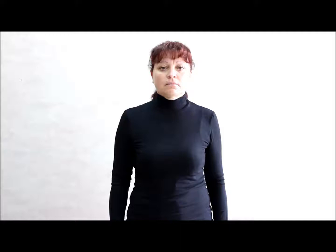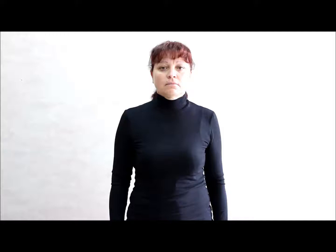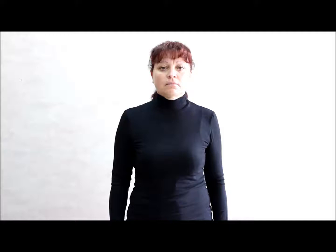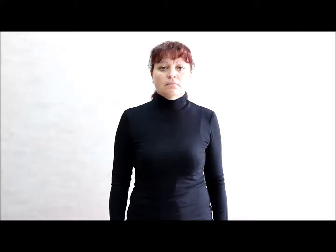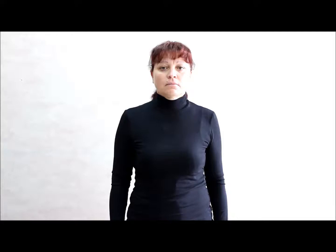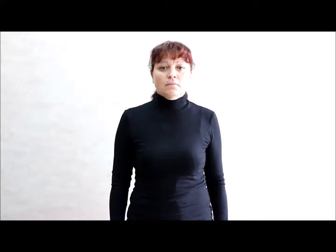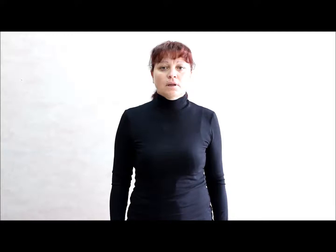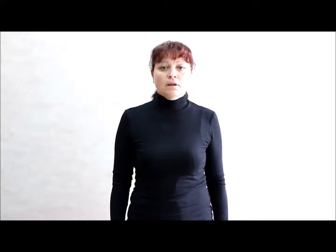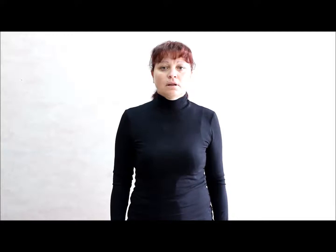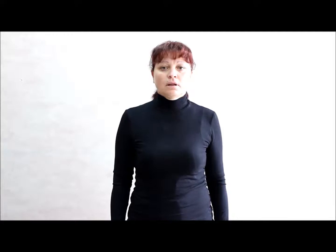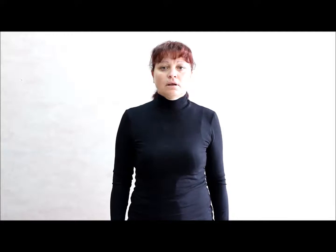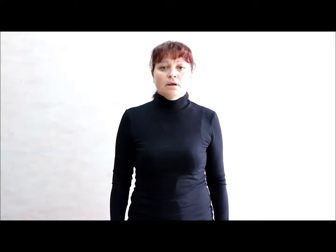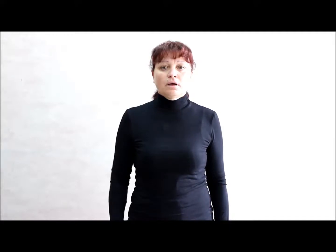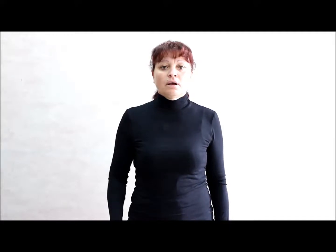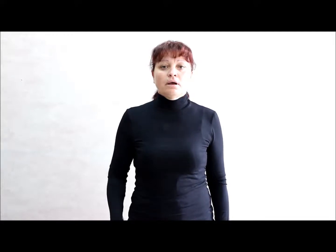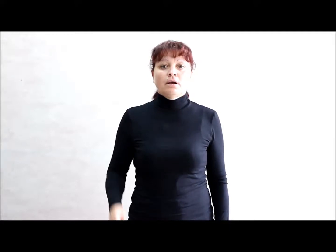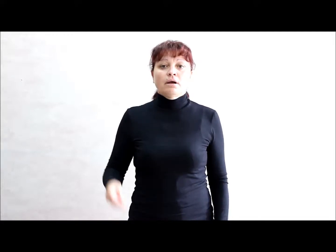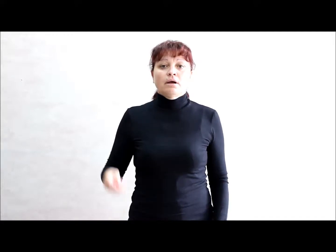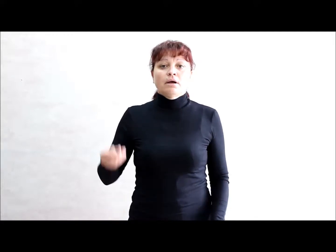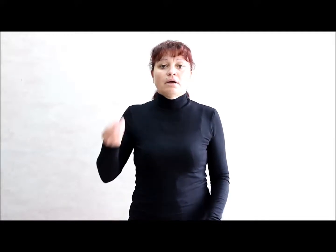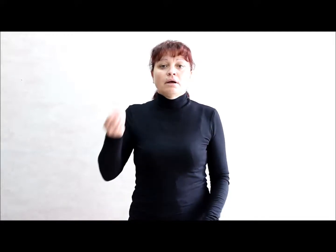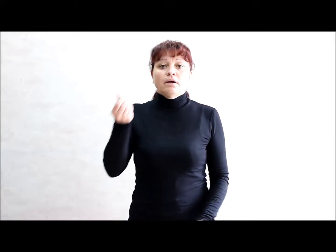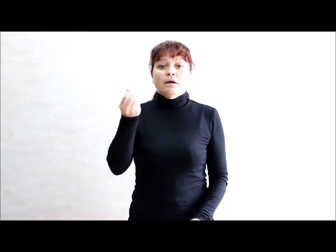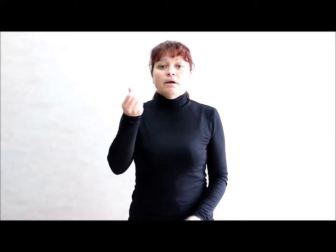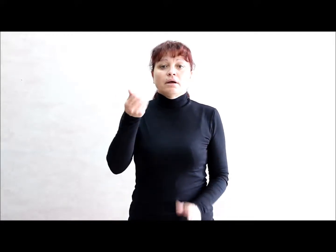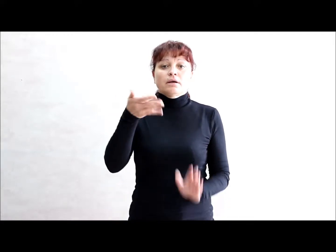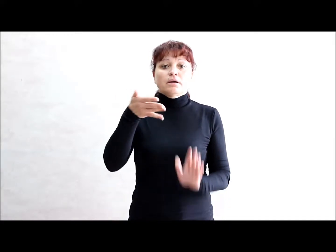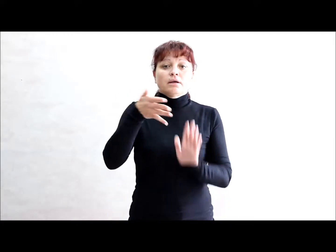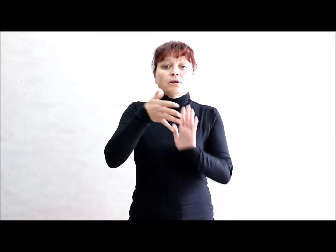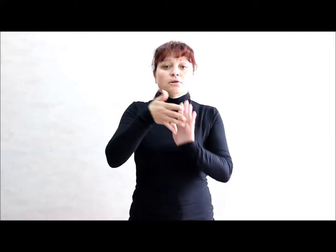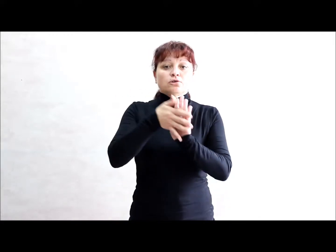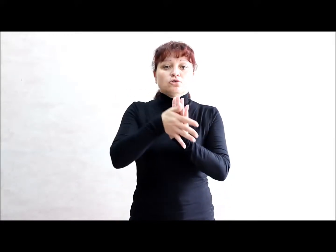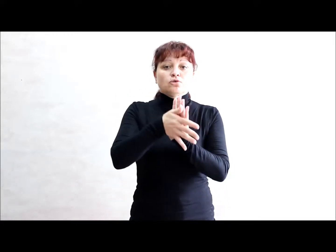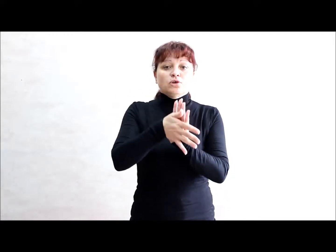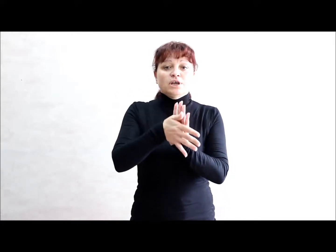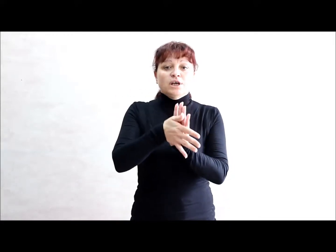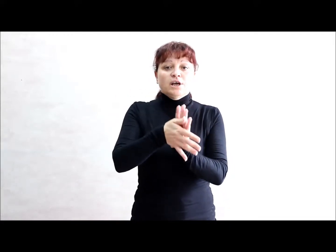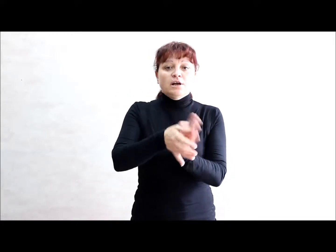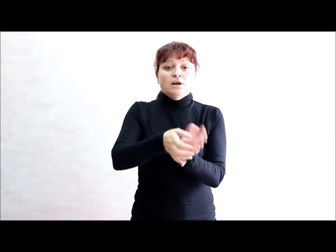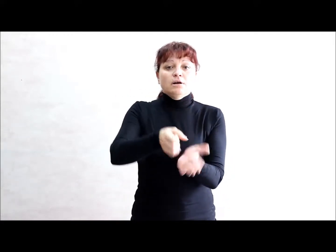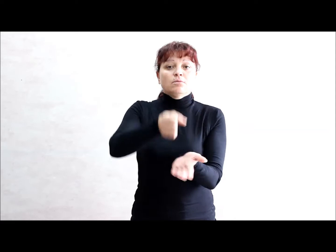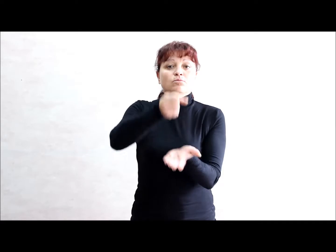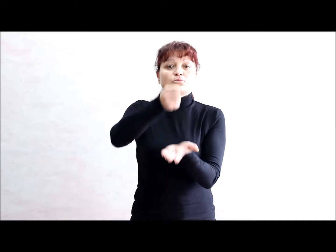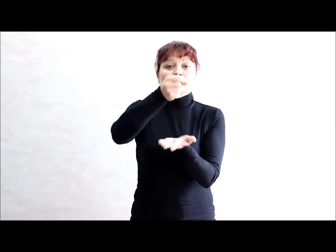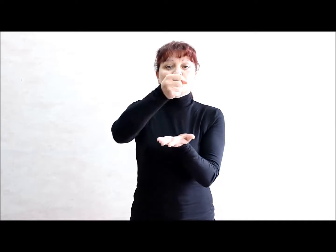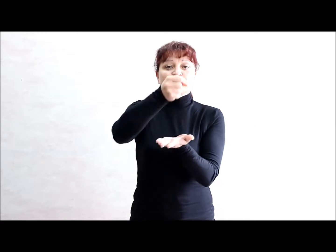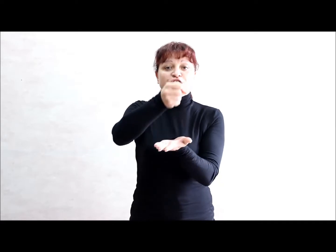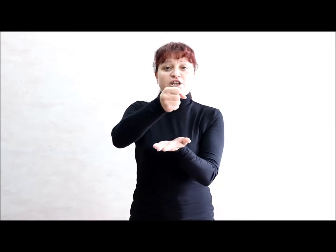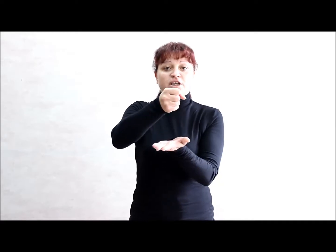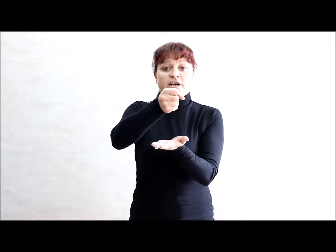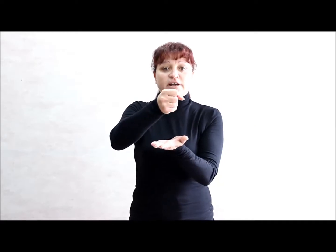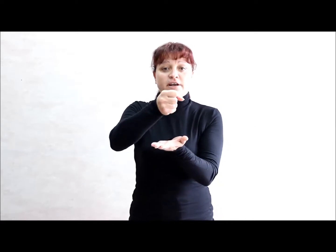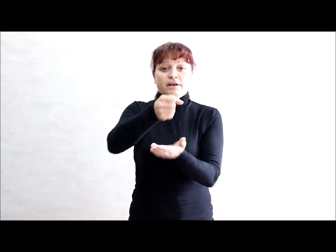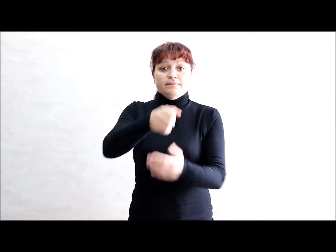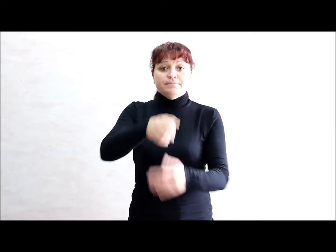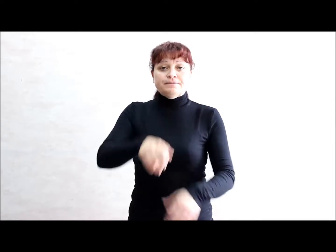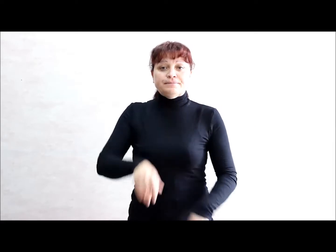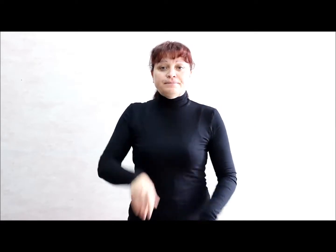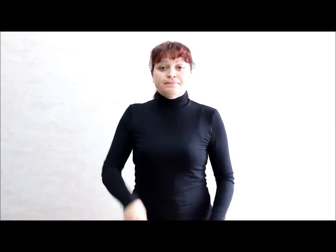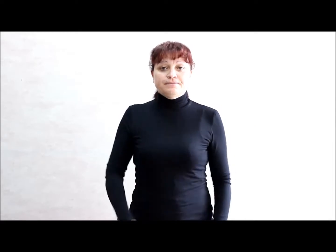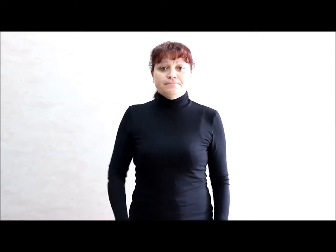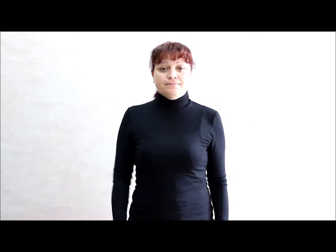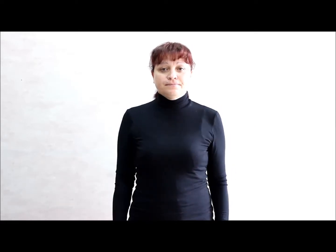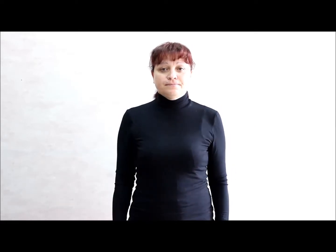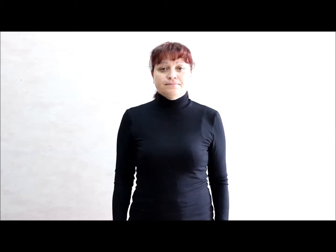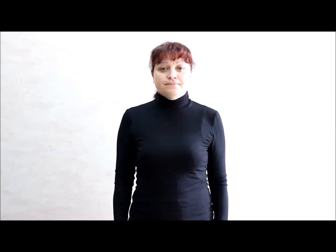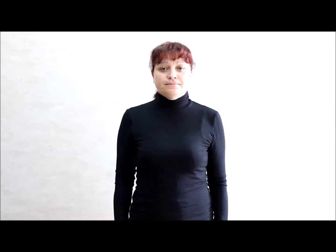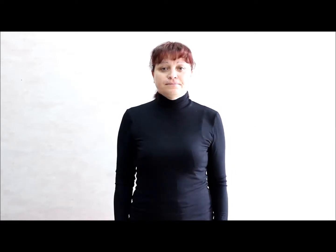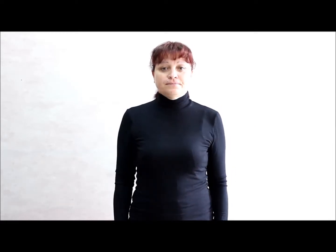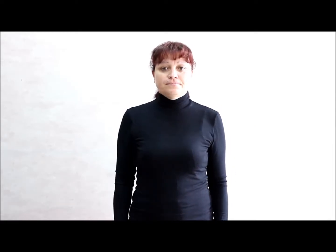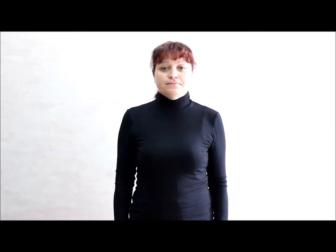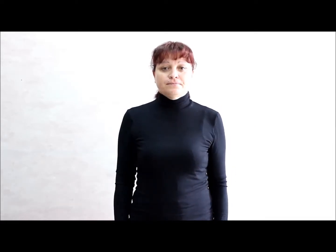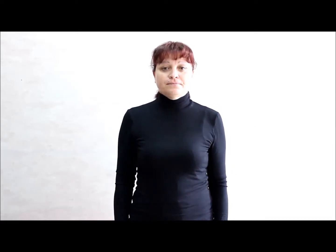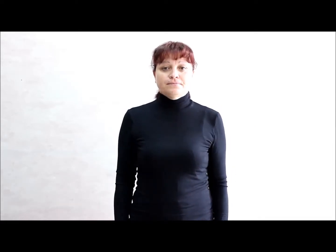Cheltuieli bugetare